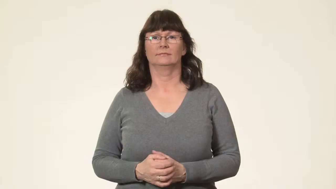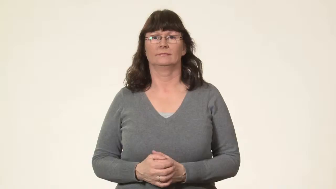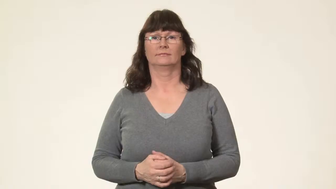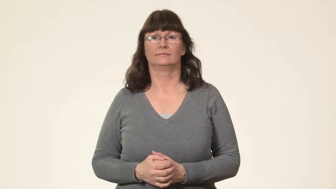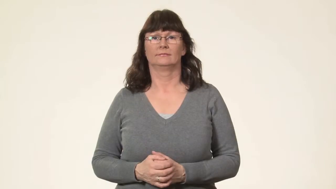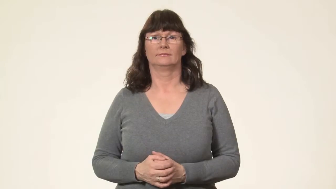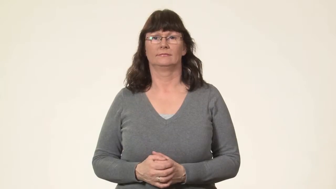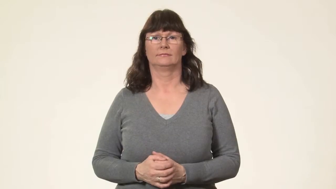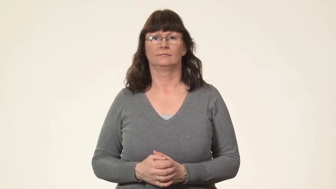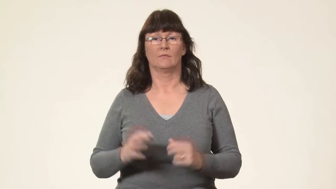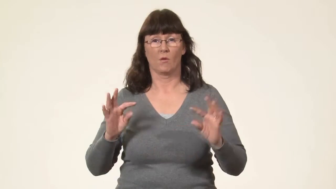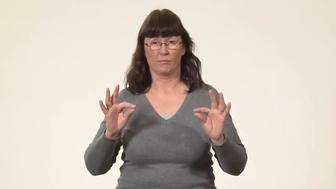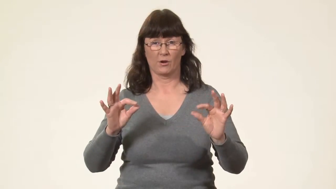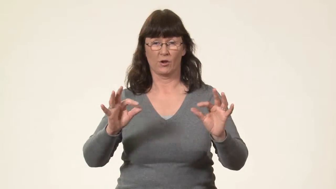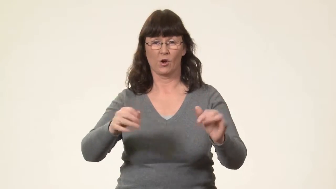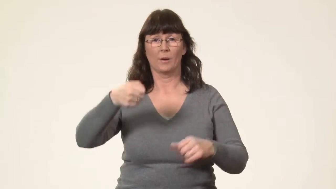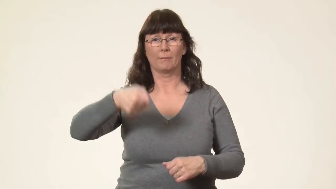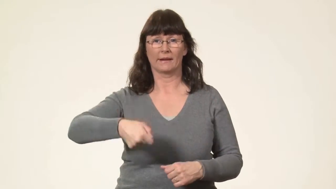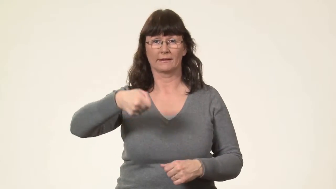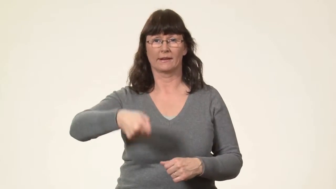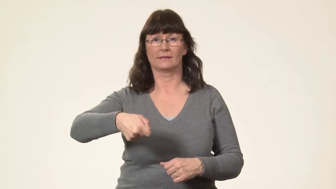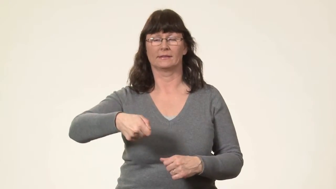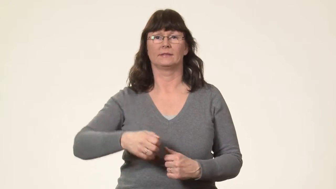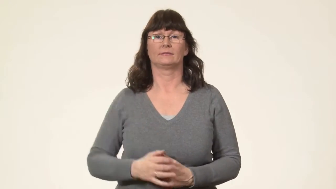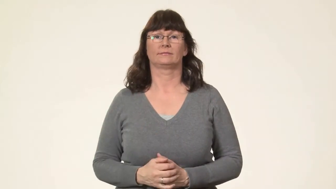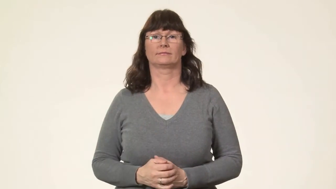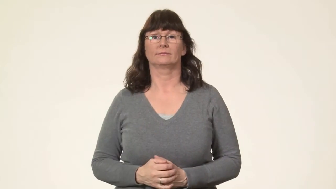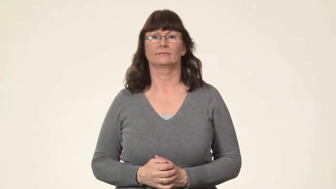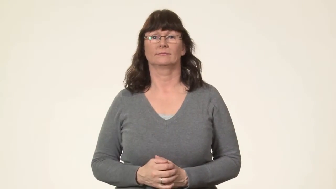Pönnukökupanna